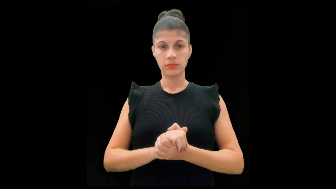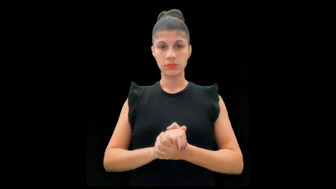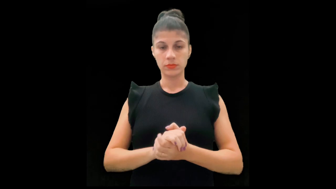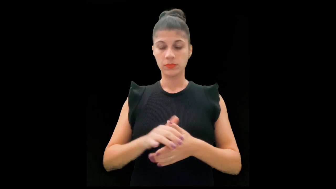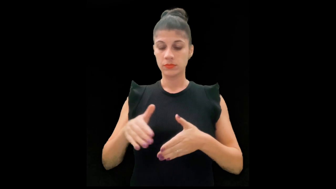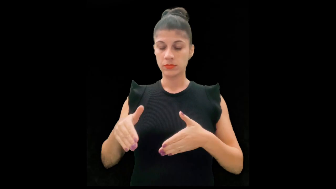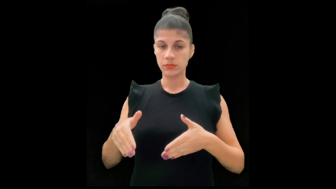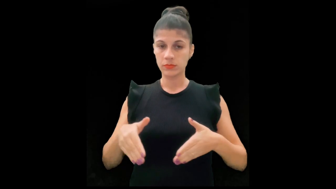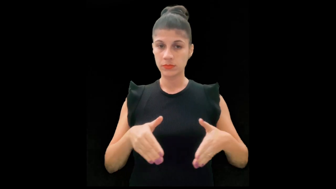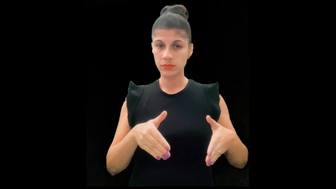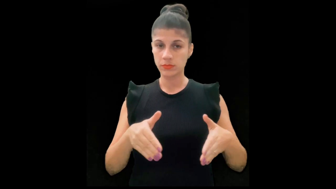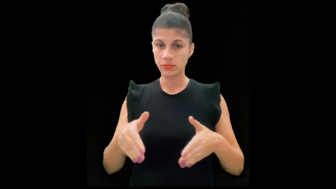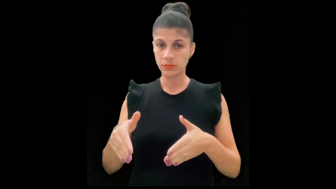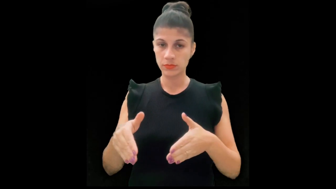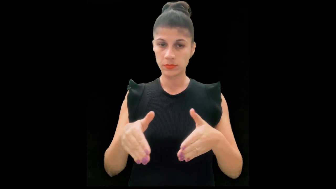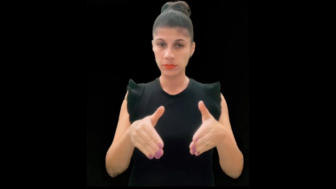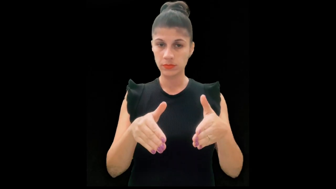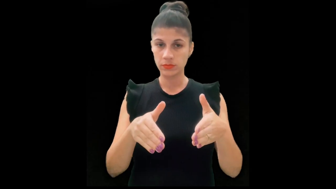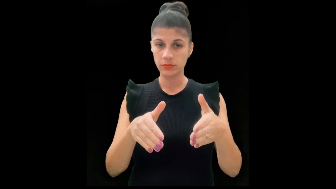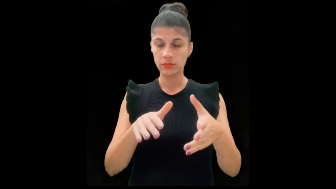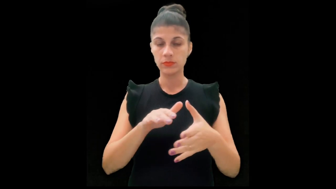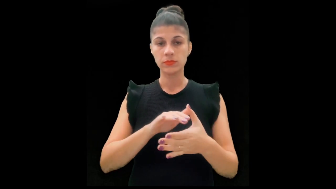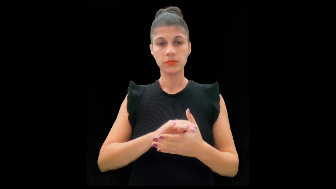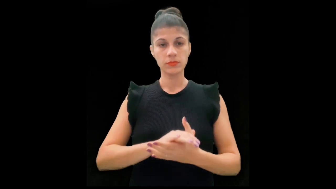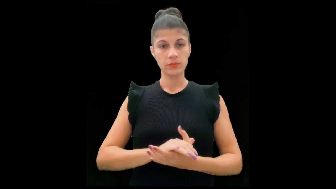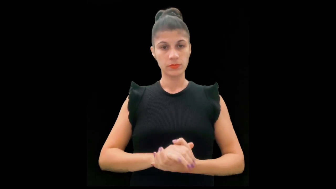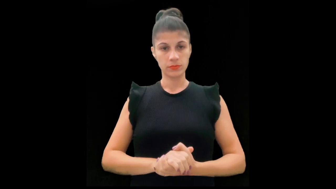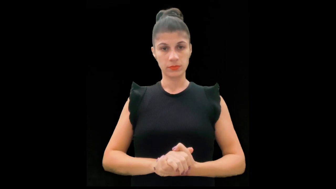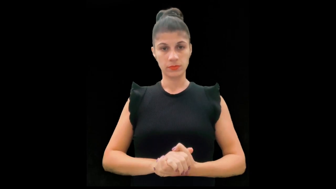Caminho